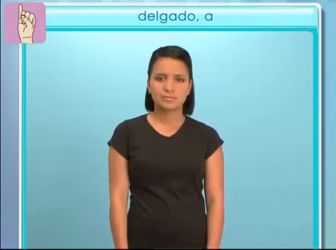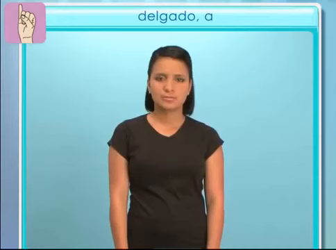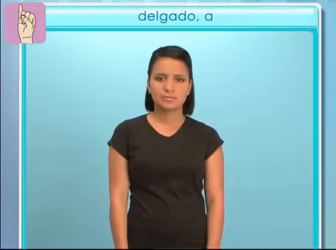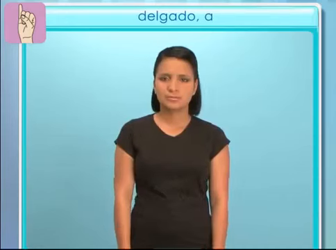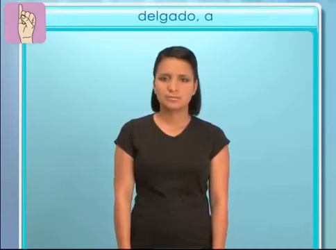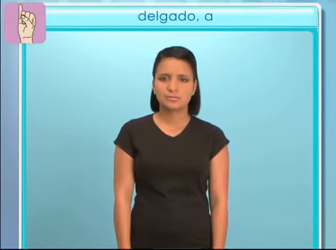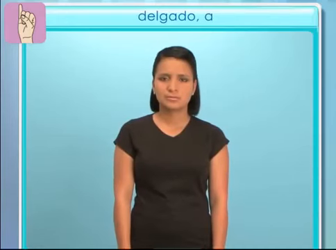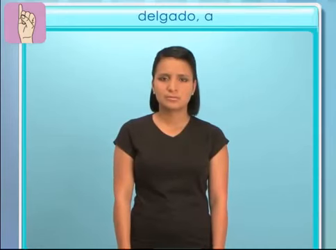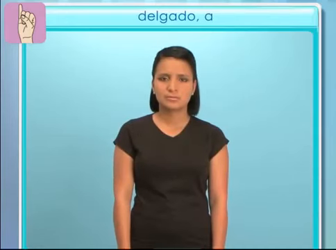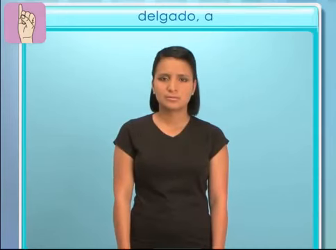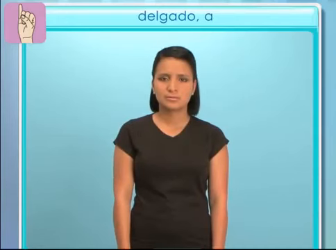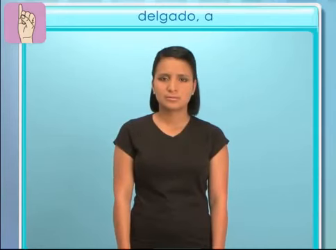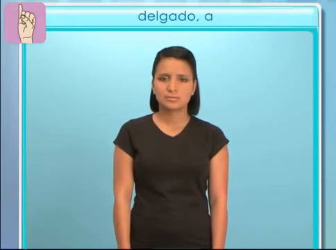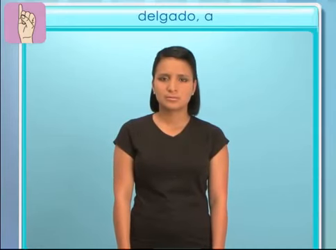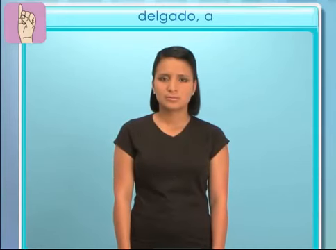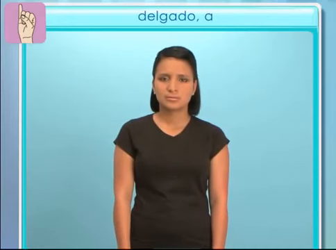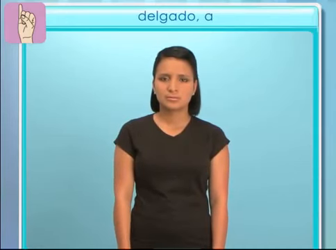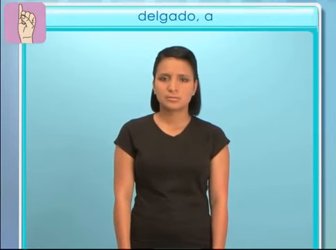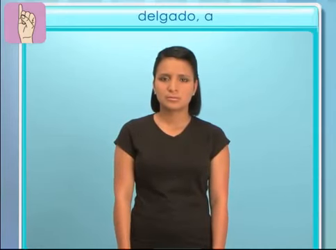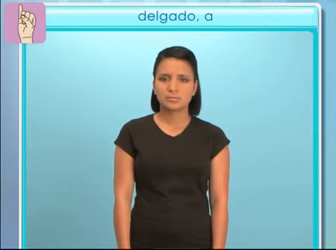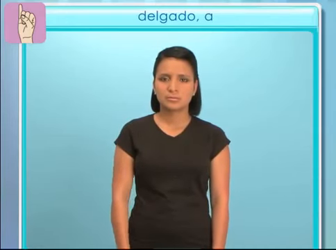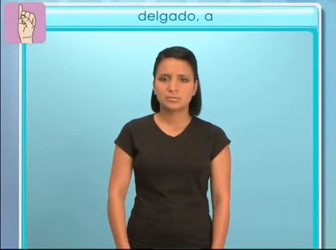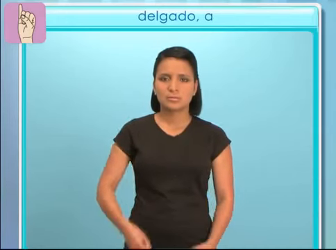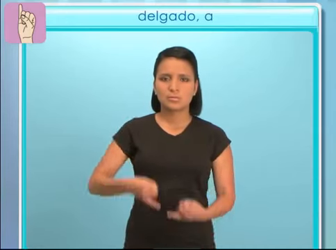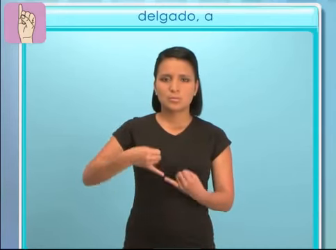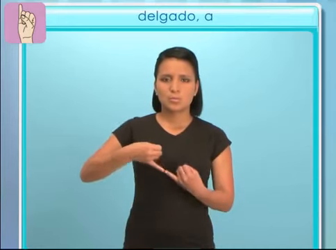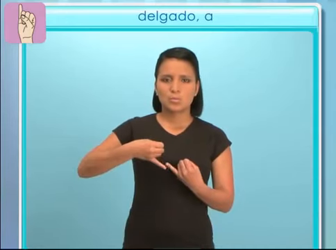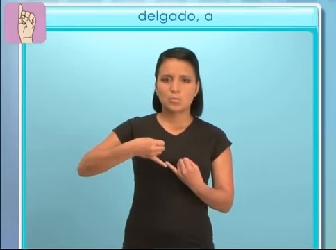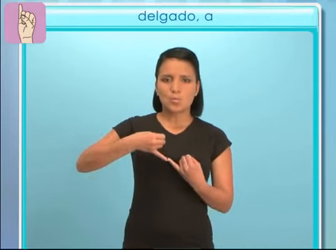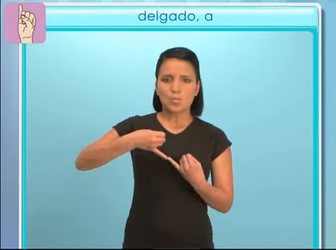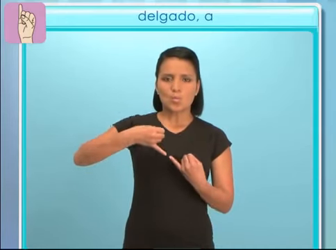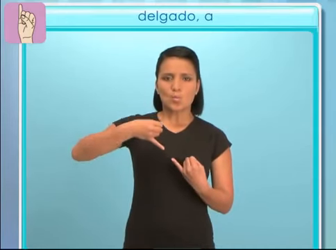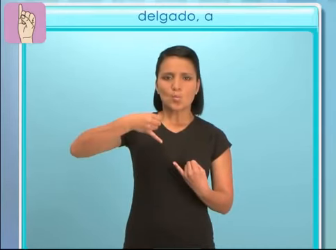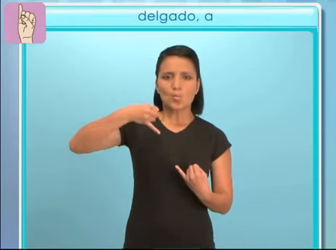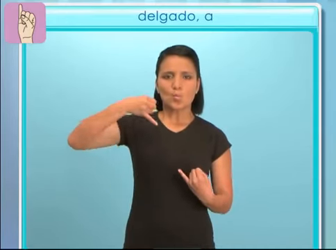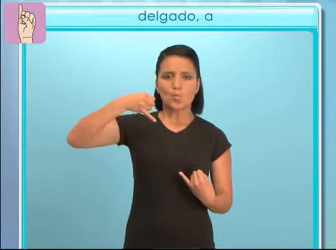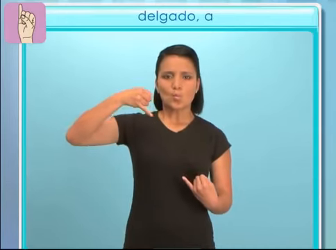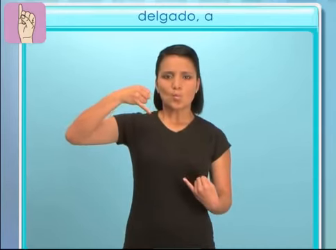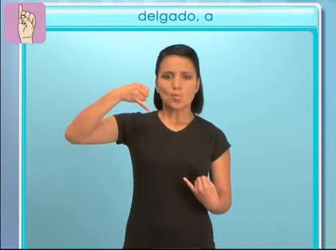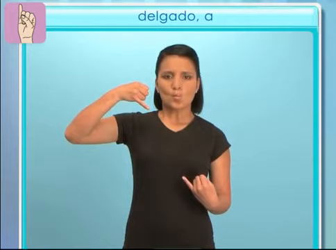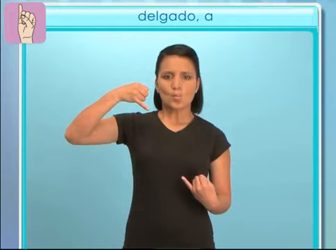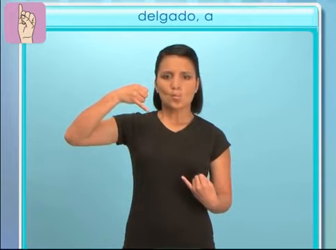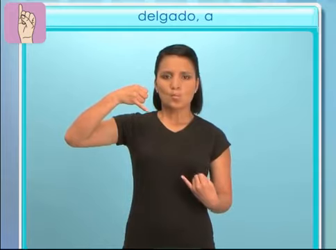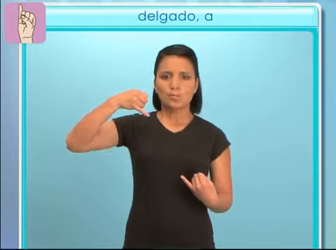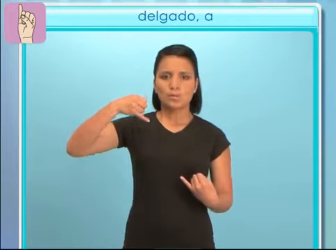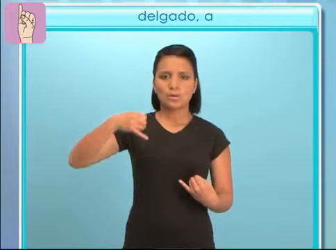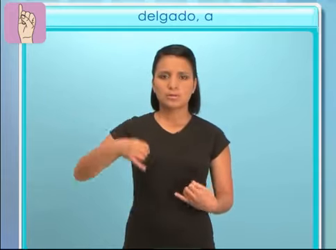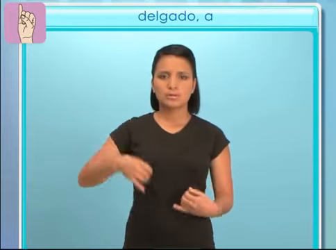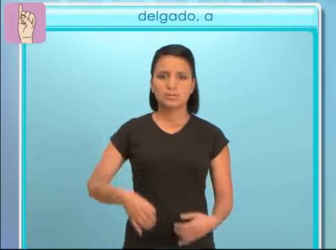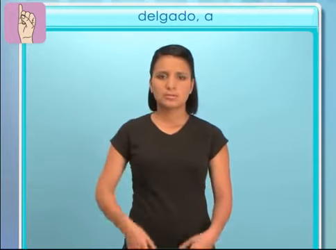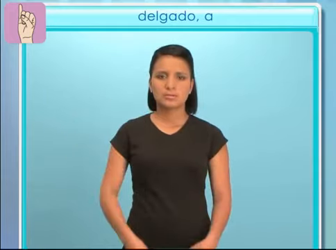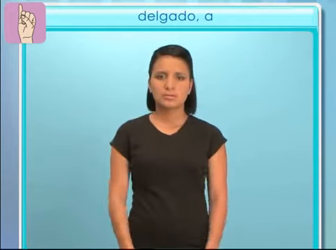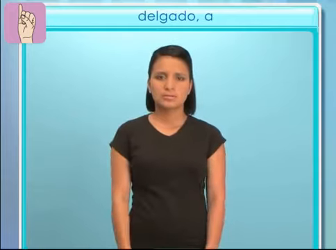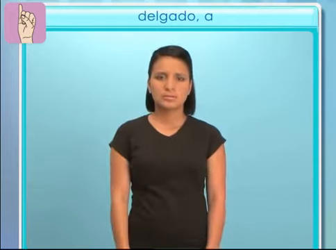DELGADO A